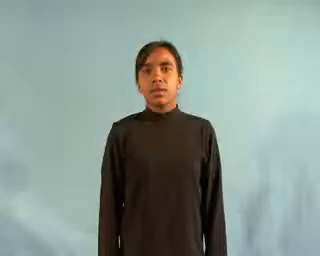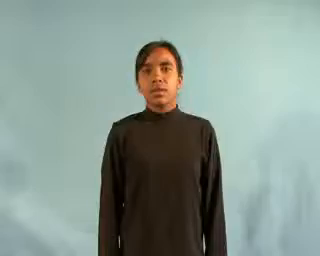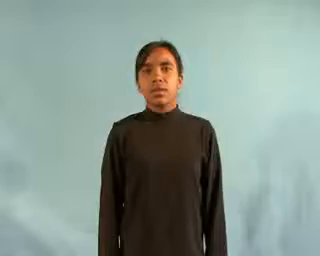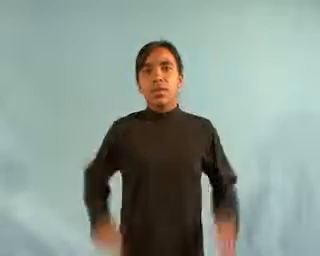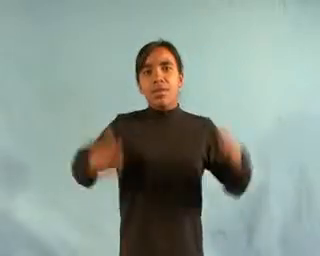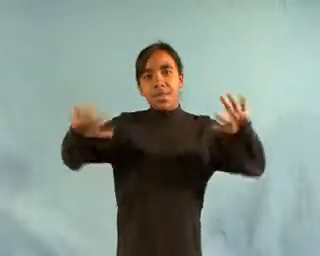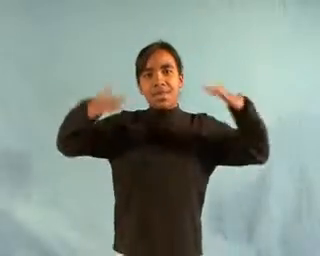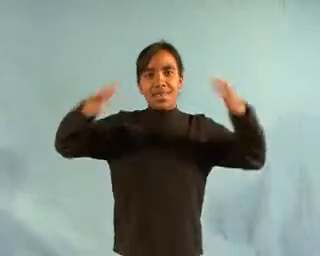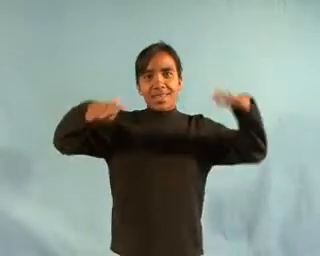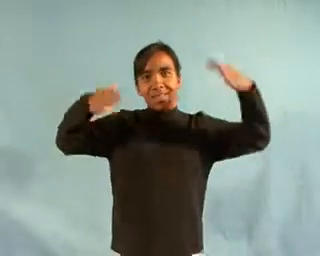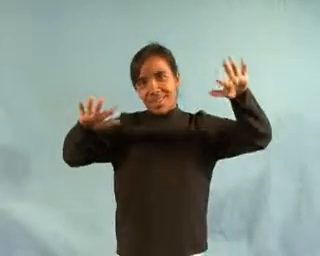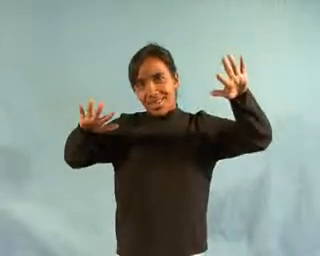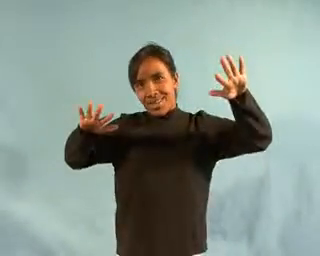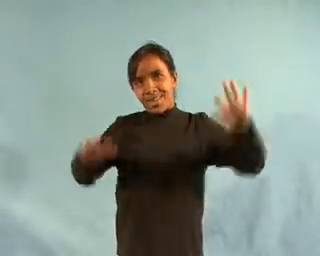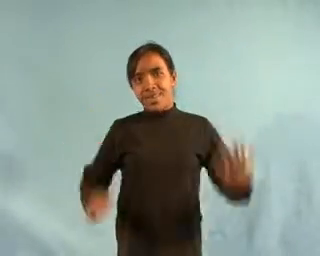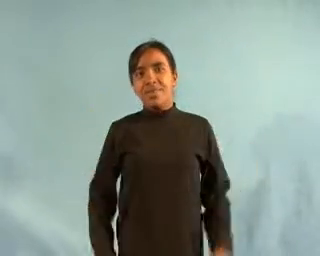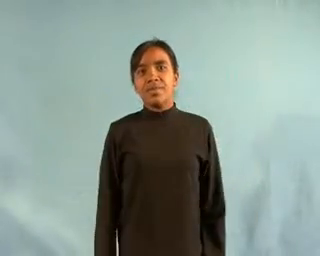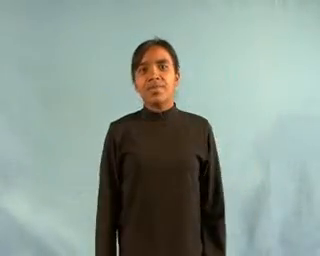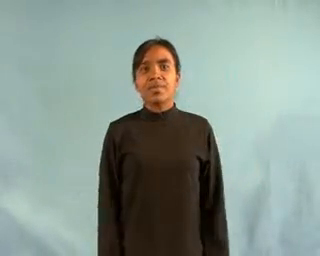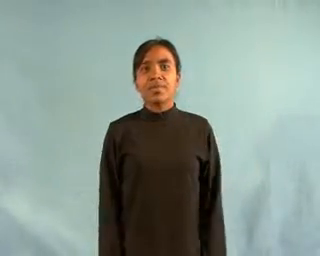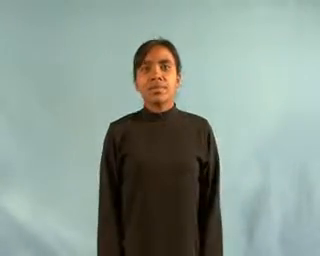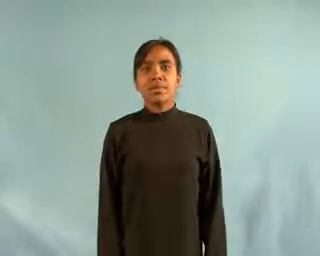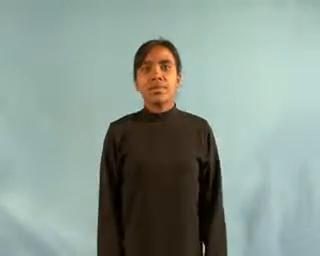mandihy